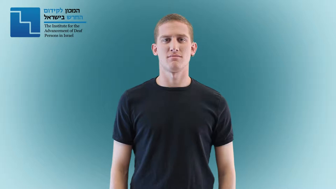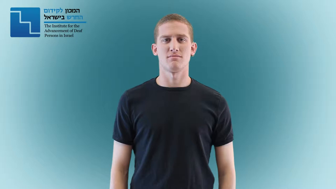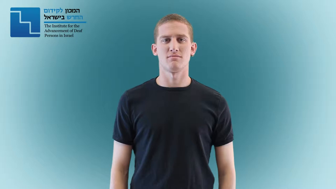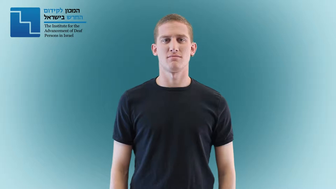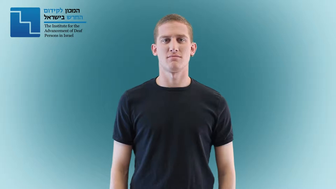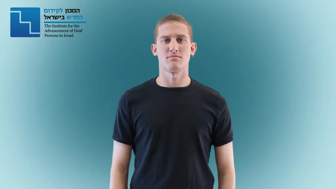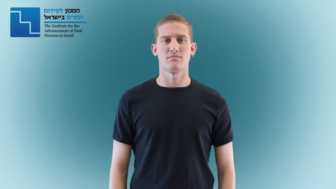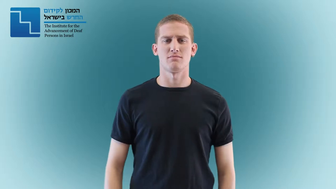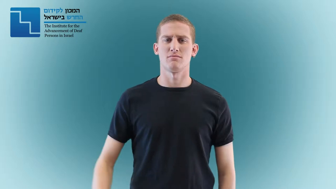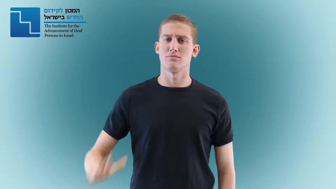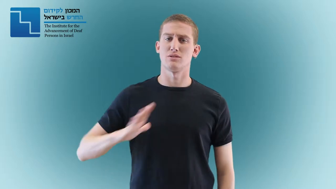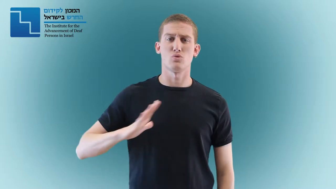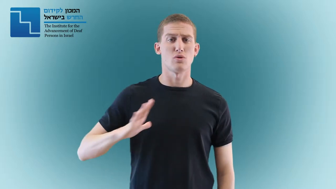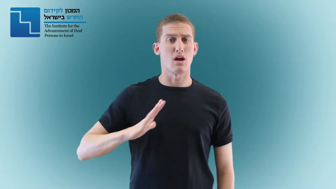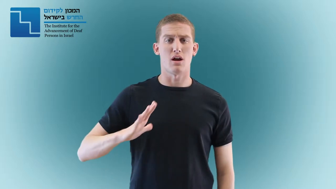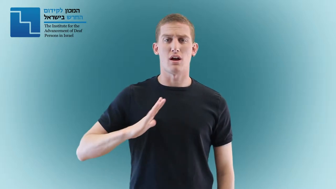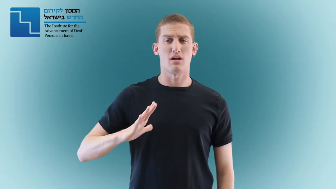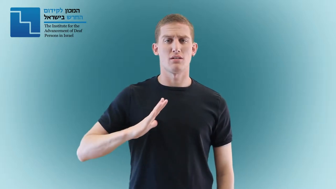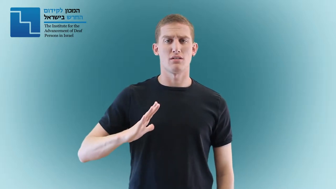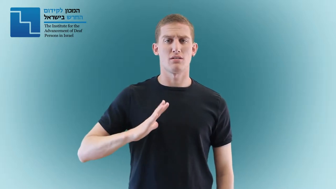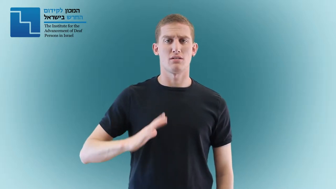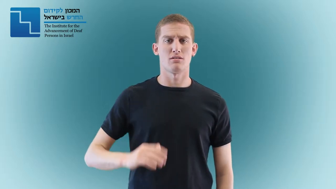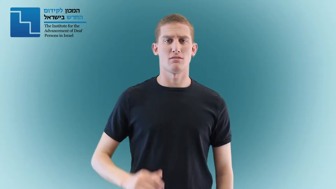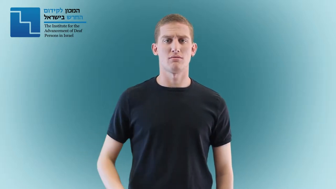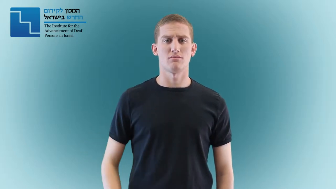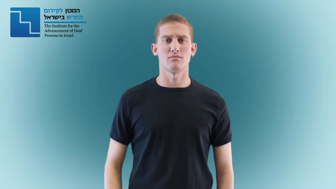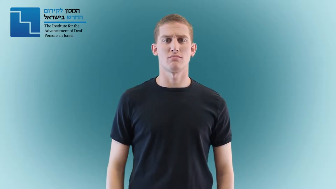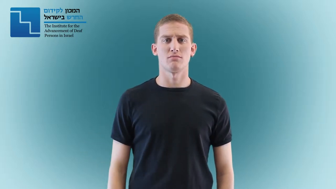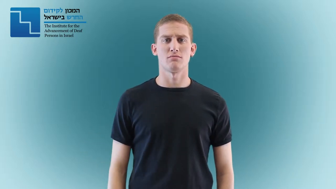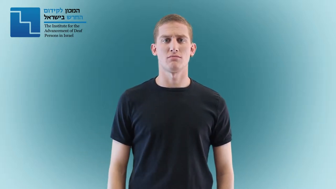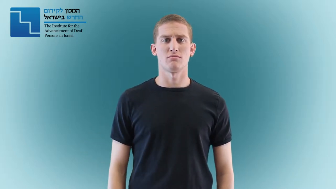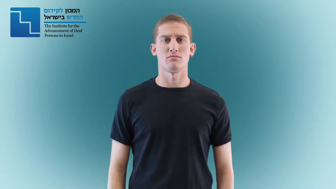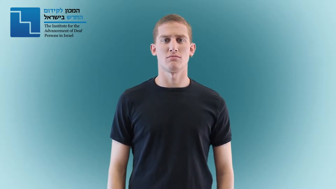מסוכן